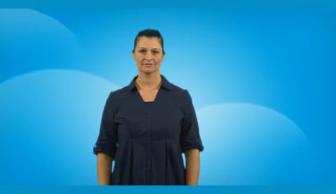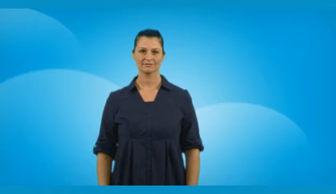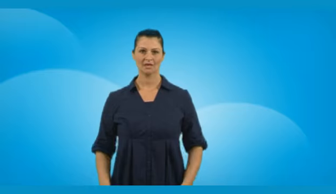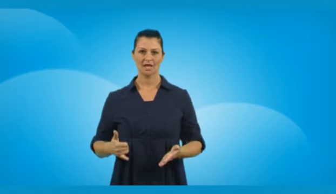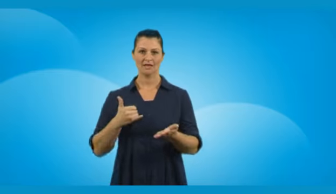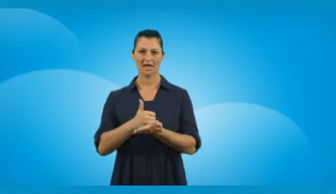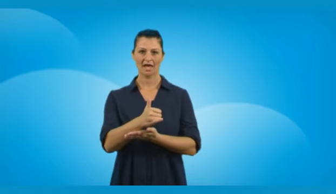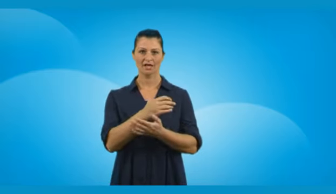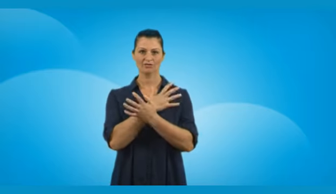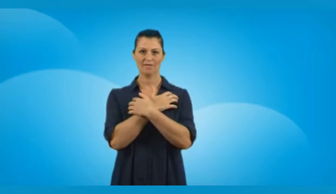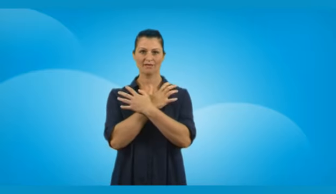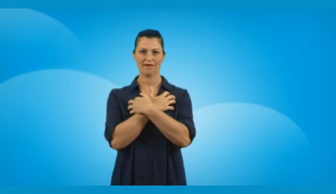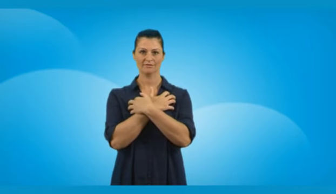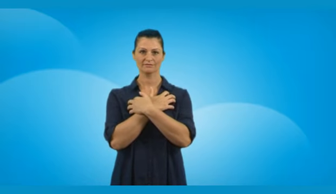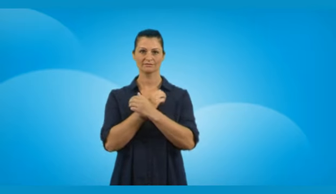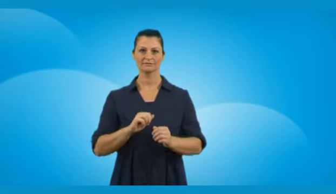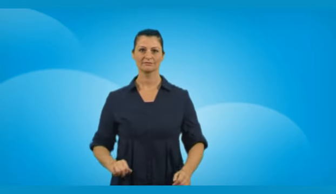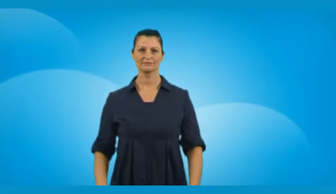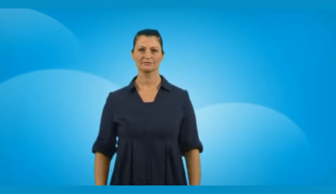Jegesmedve